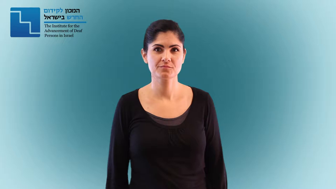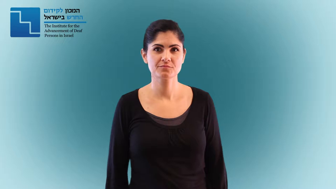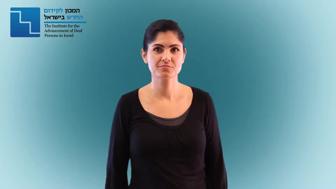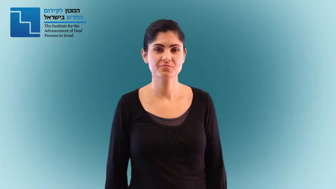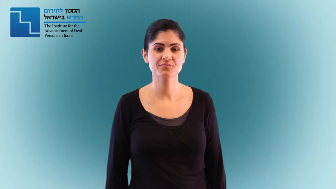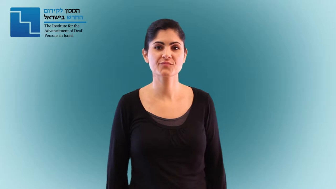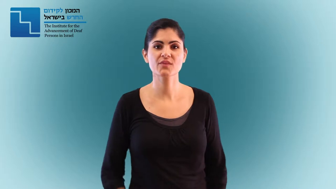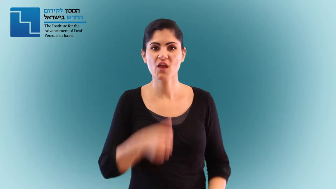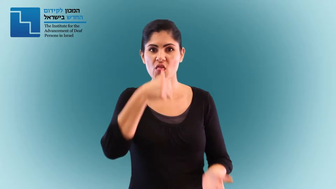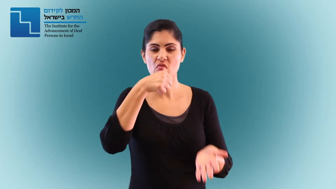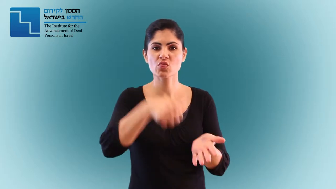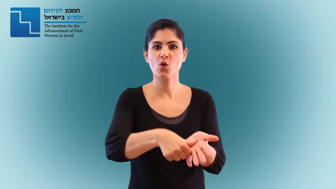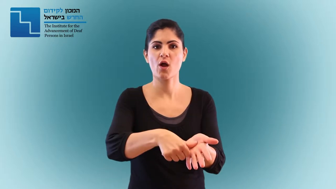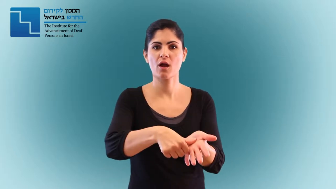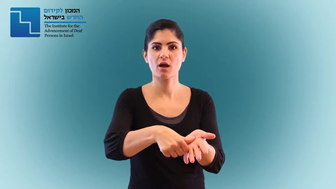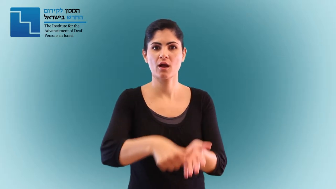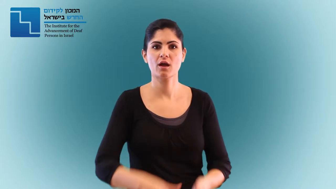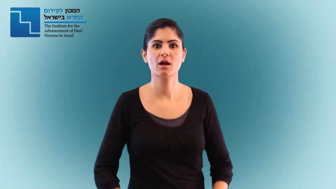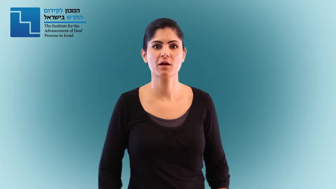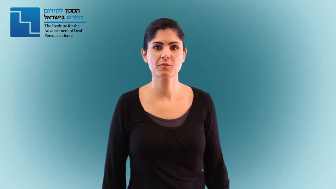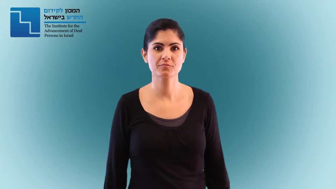דואר